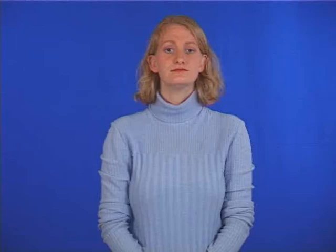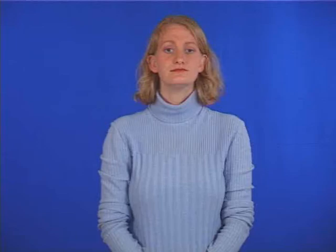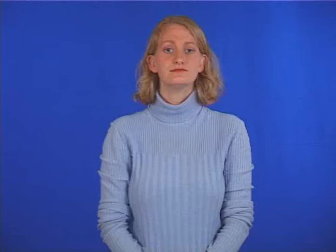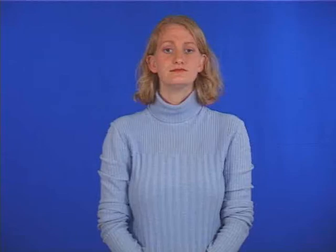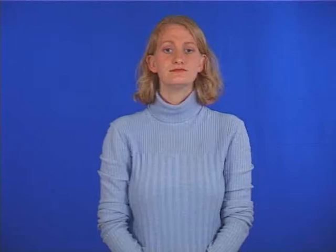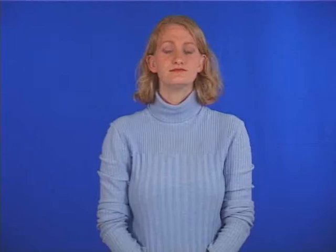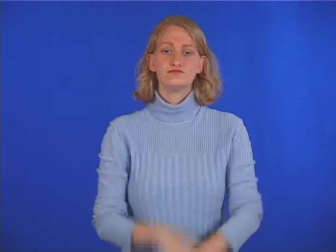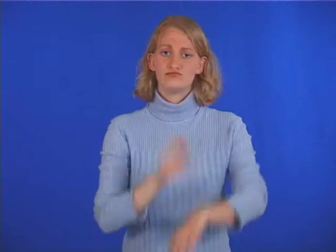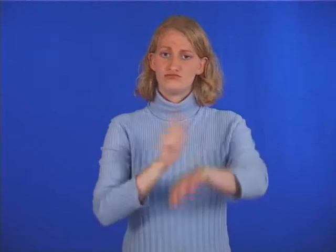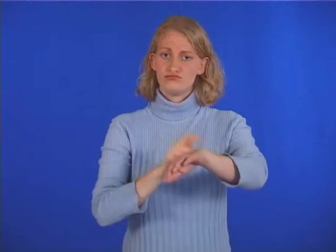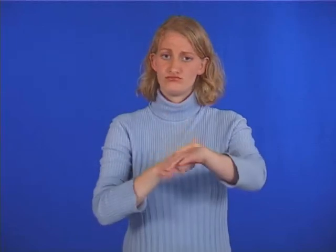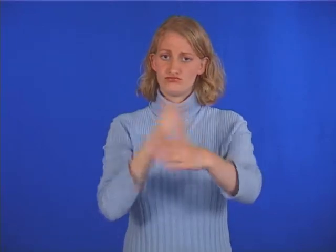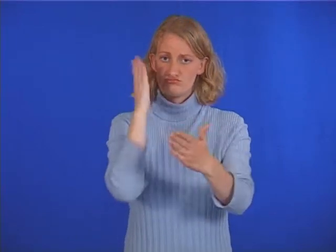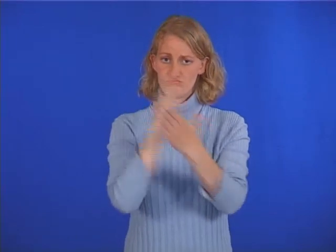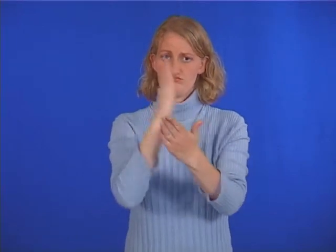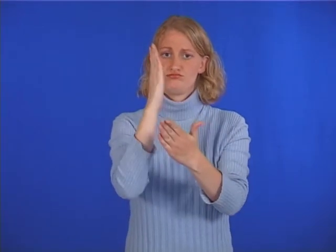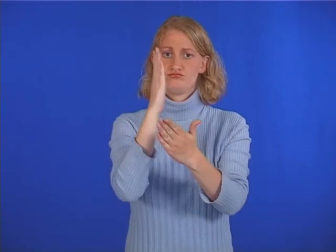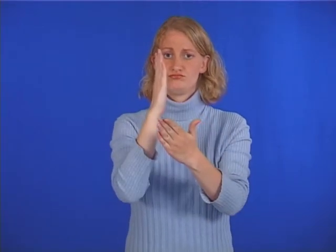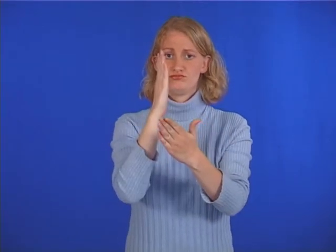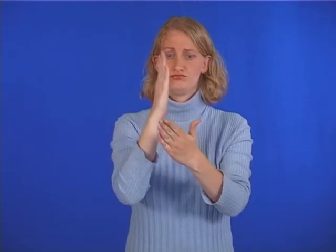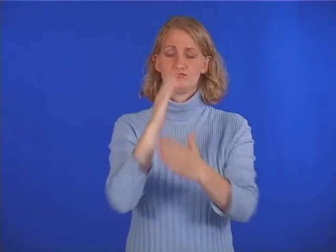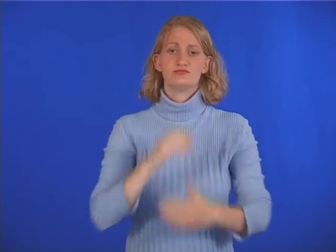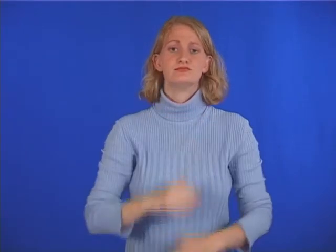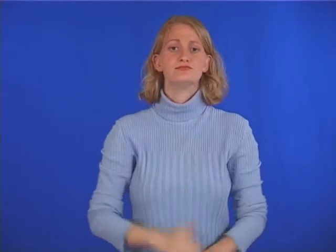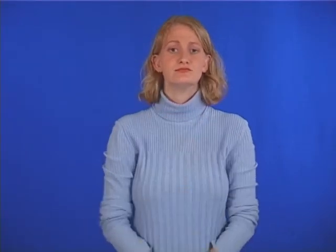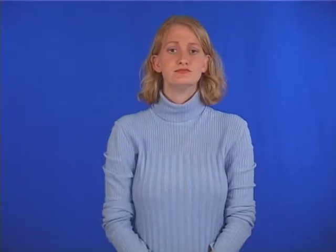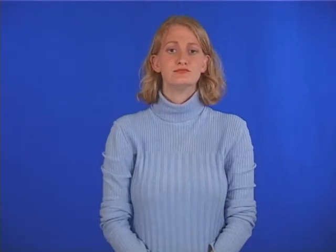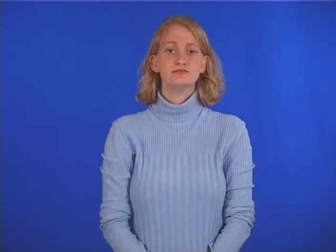stundvis